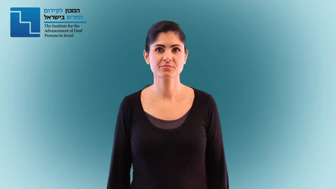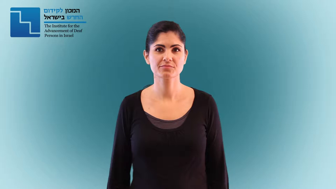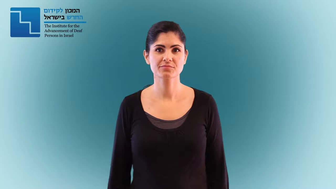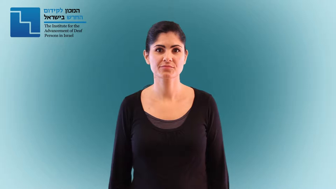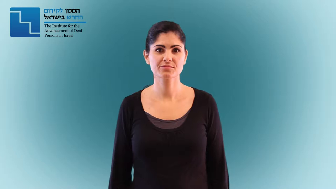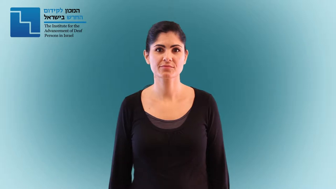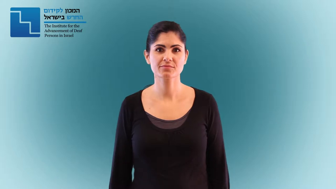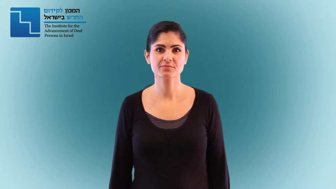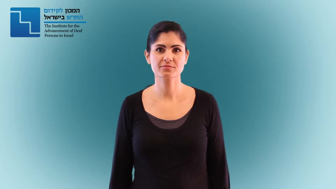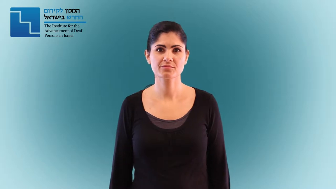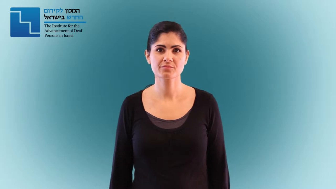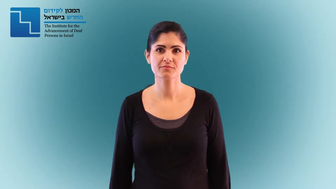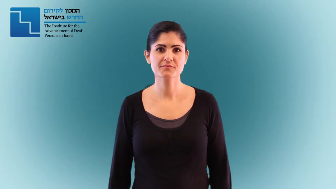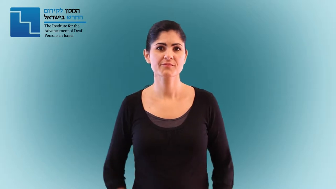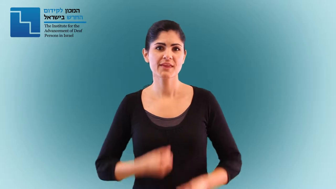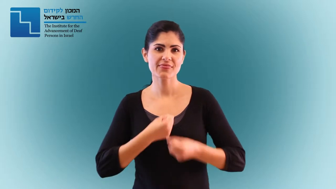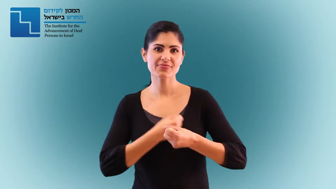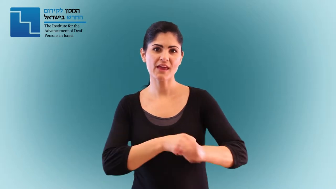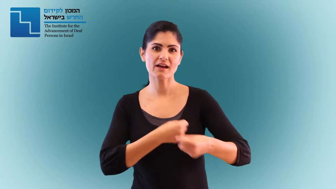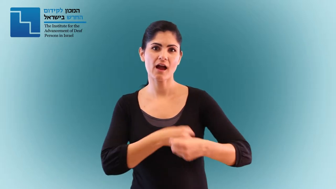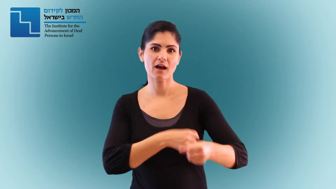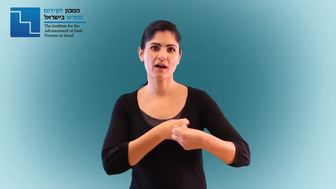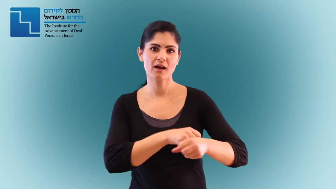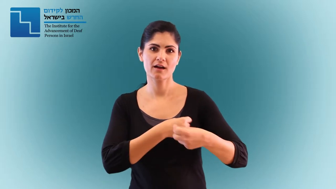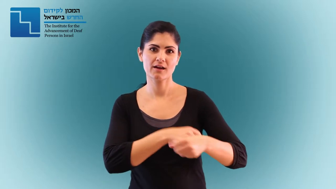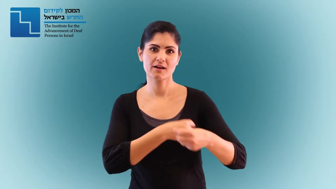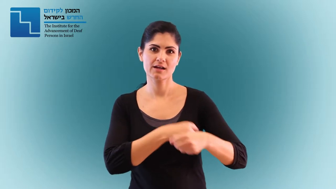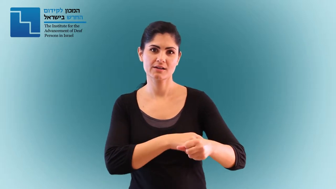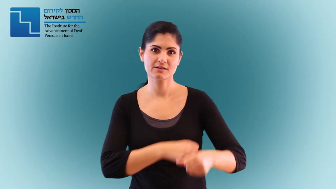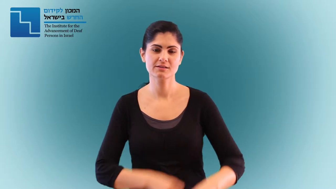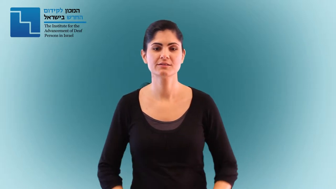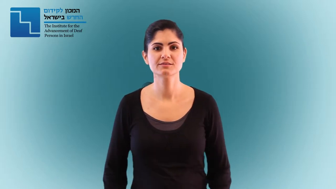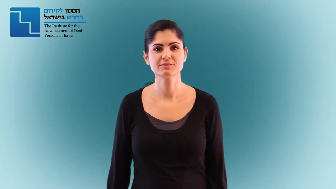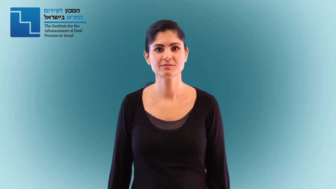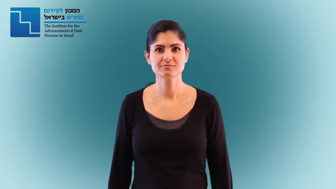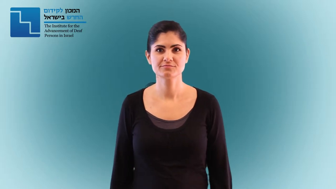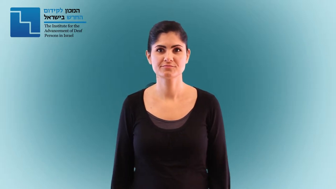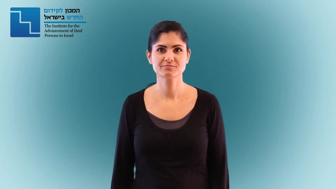נגר